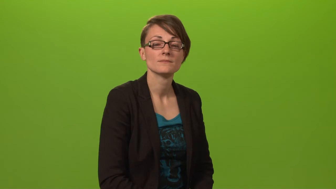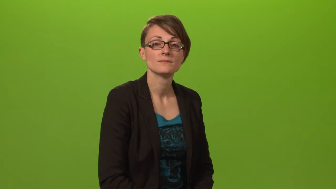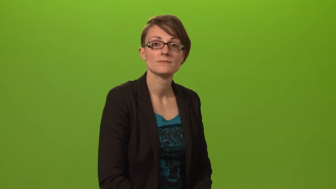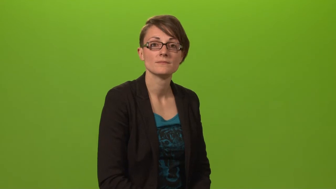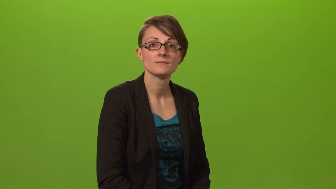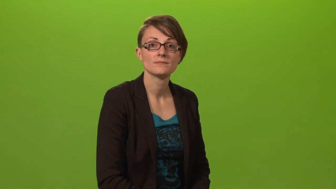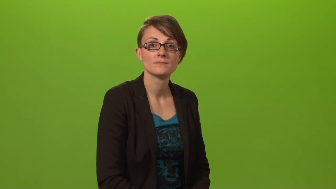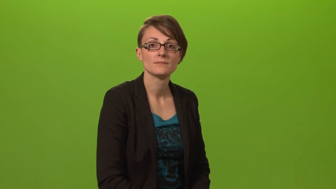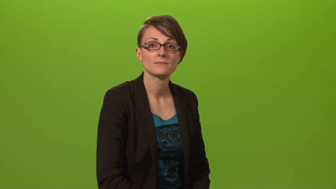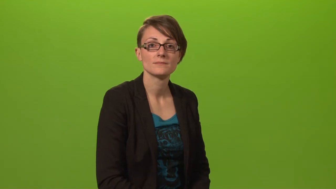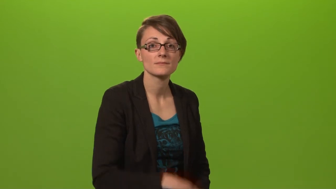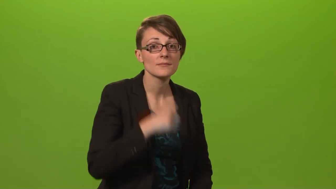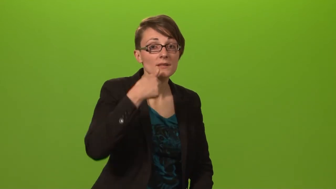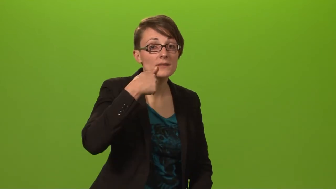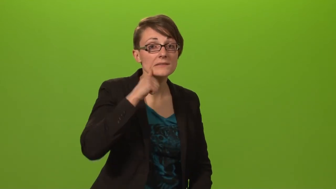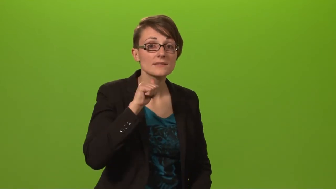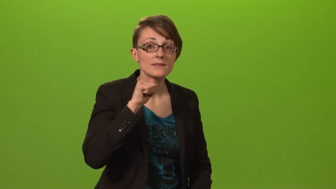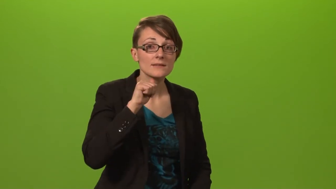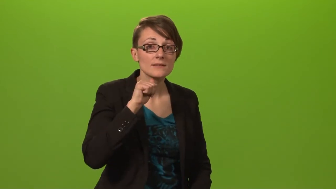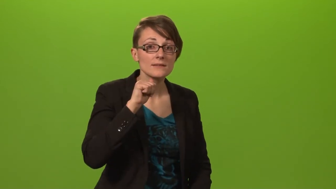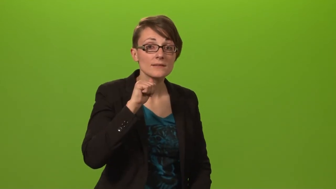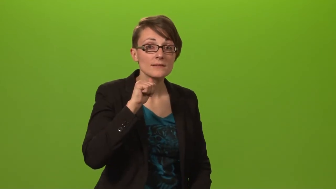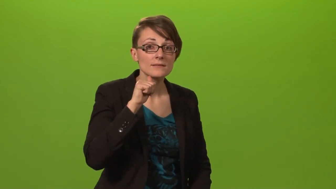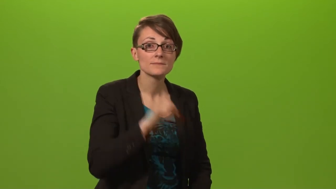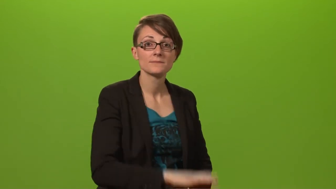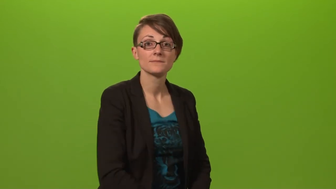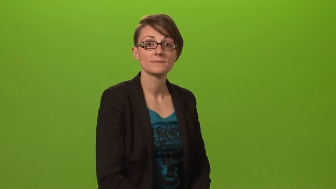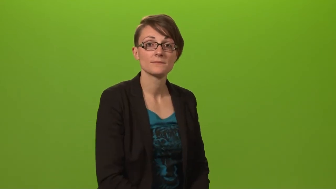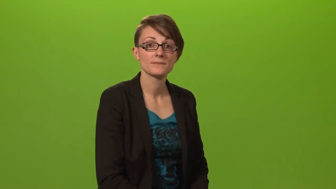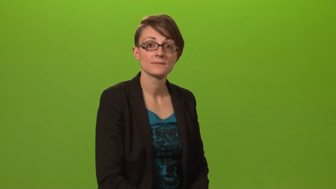Eistland